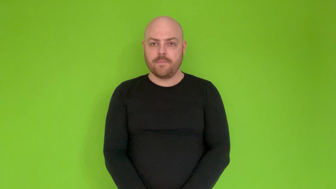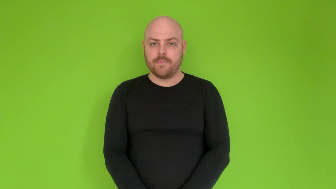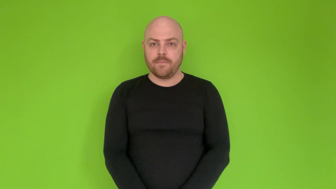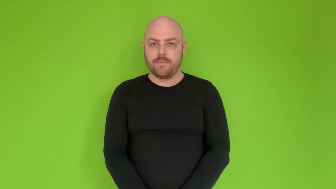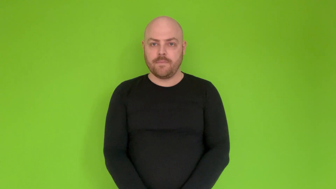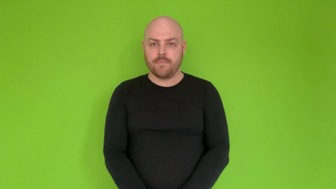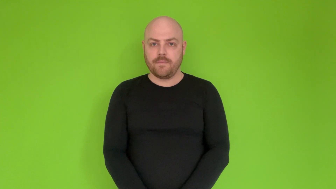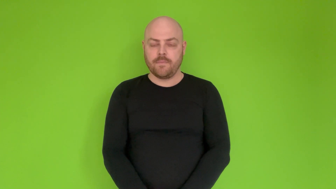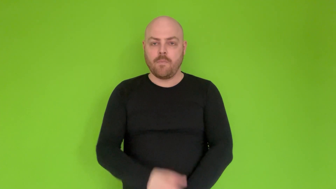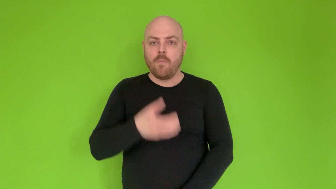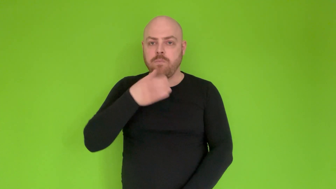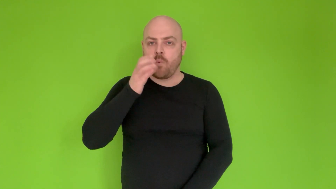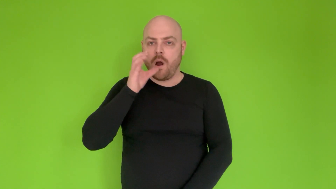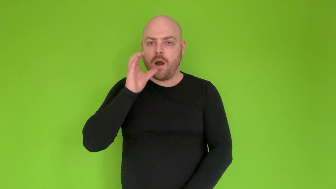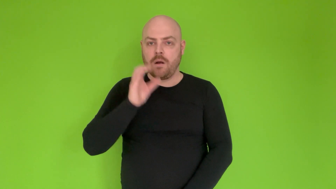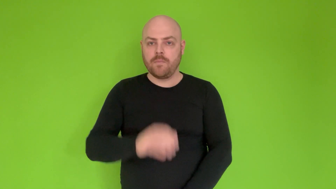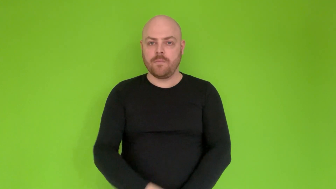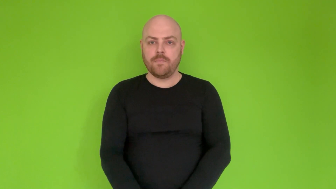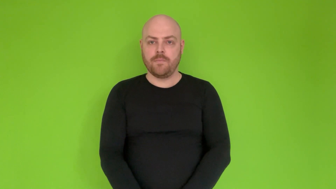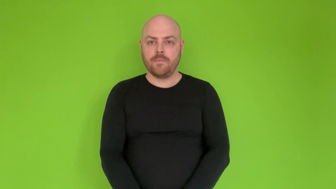Boirs